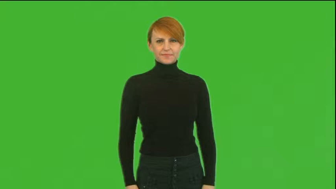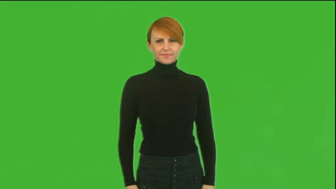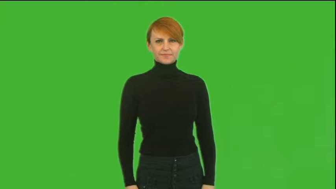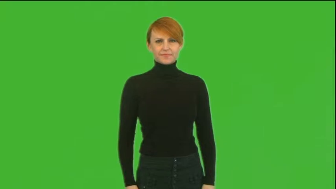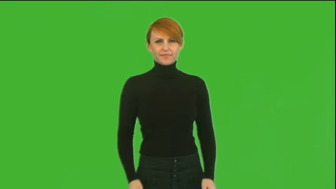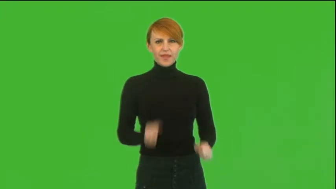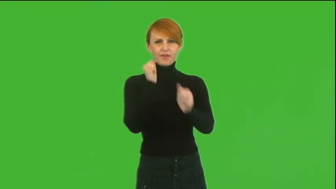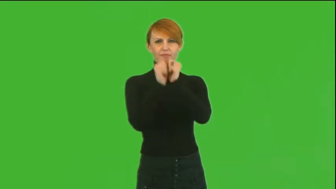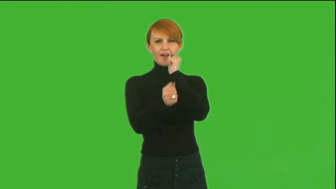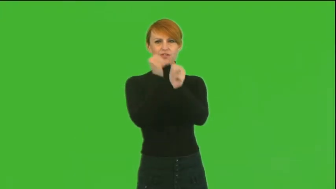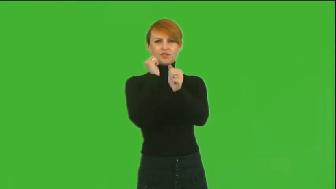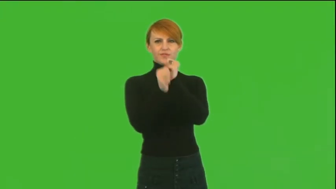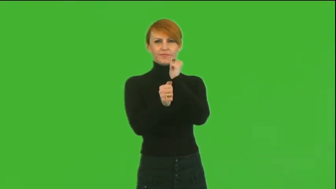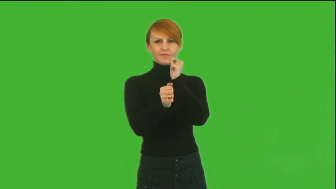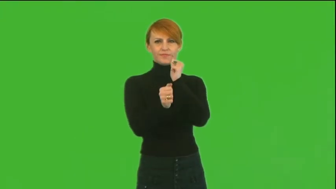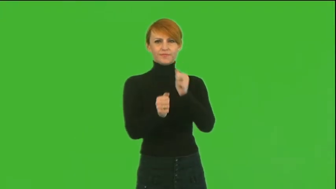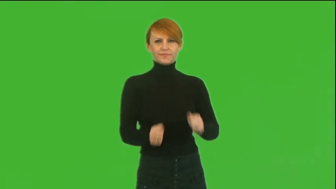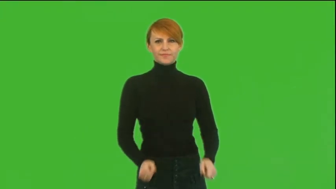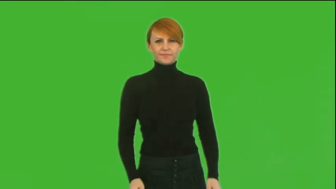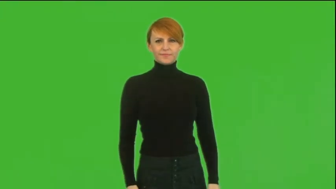walczyć